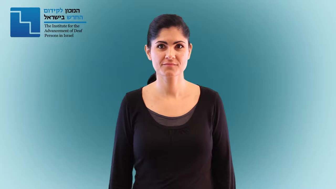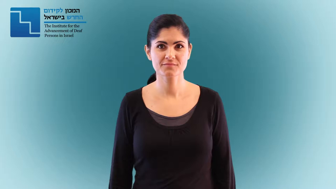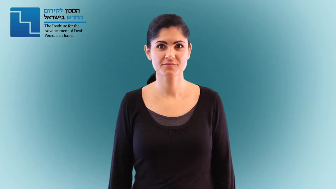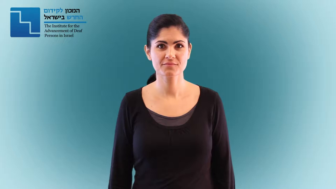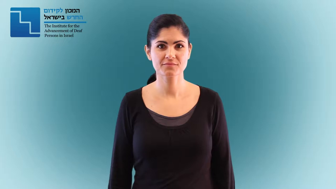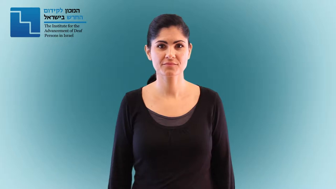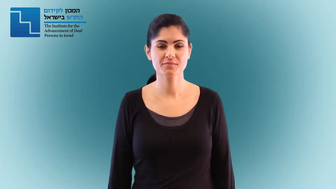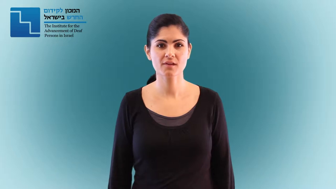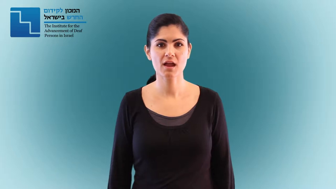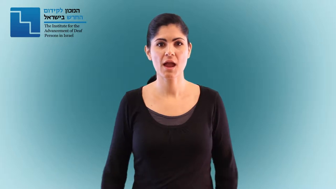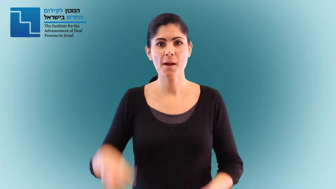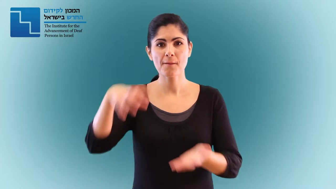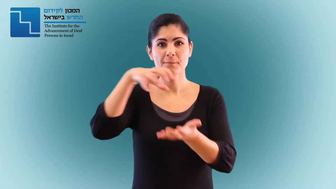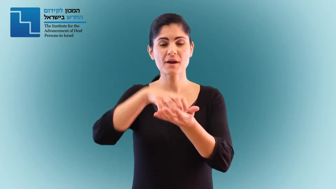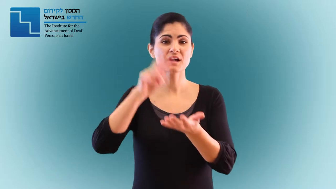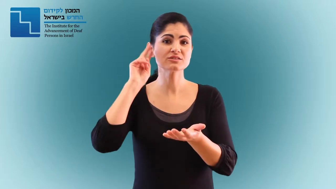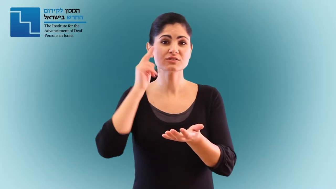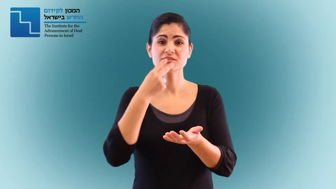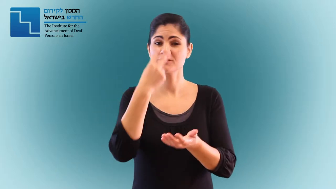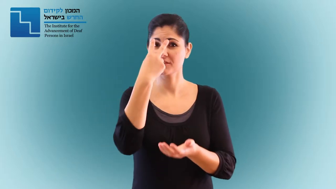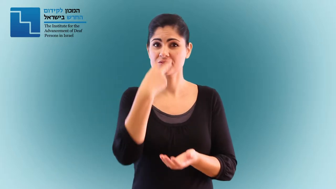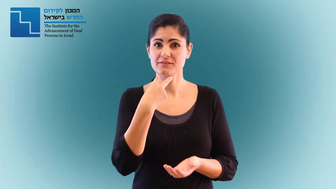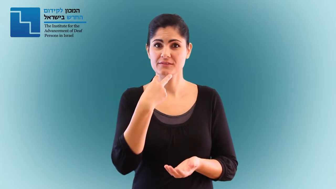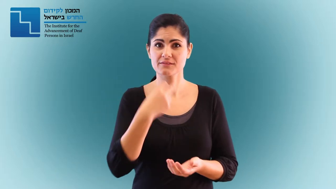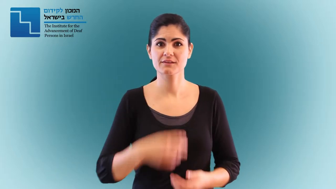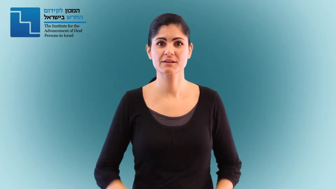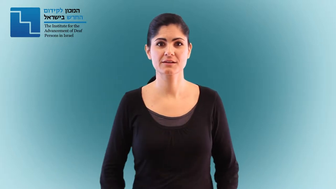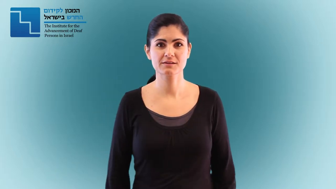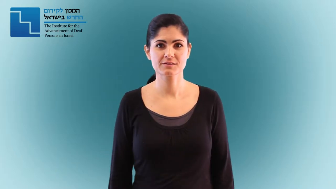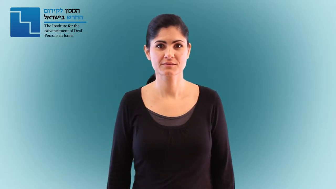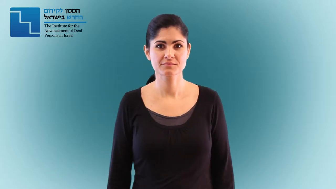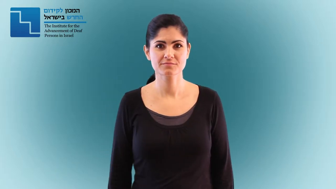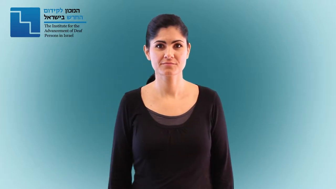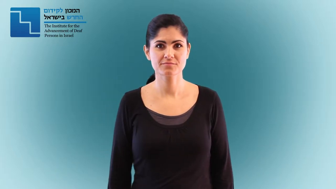מכון בית דוד